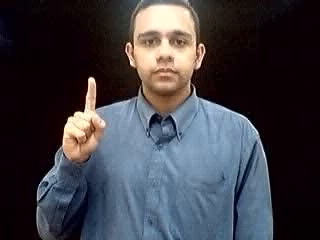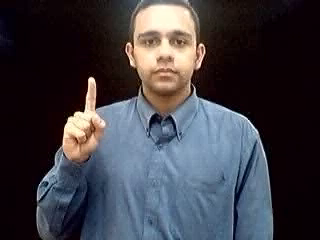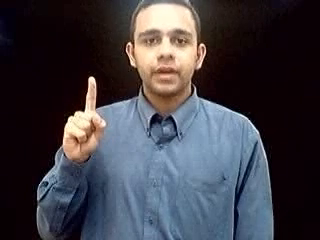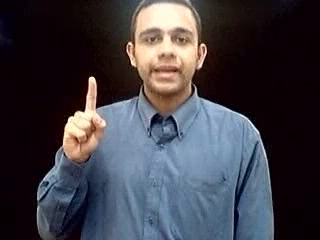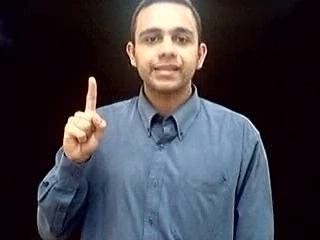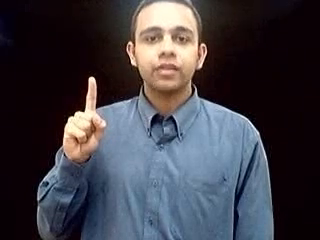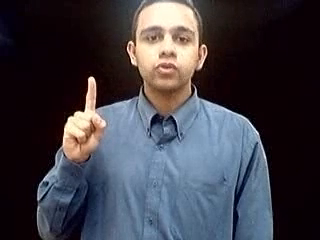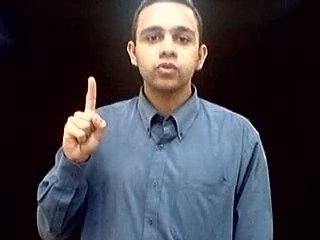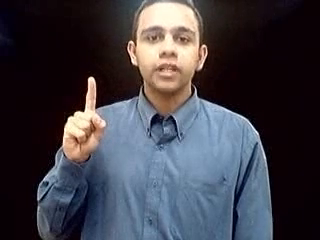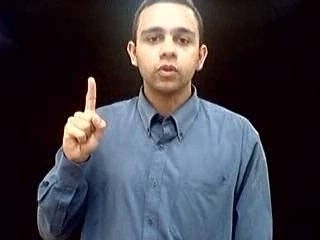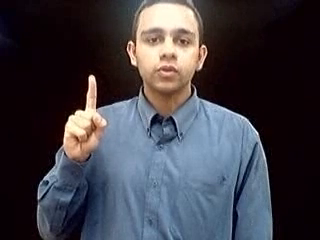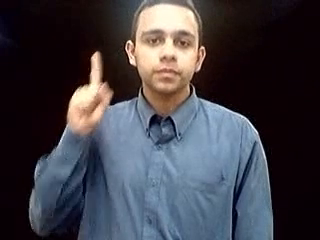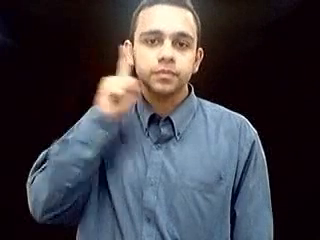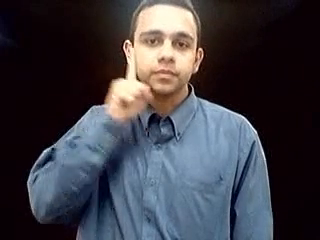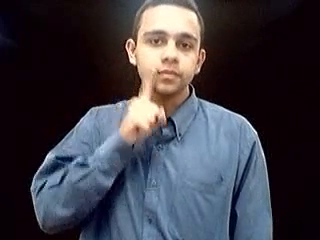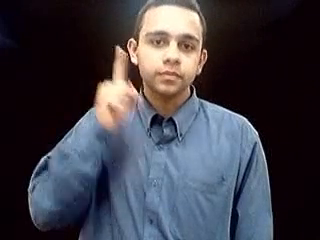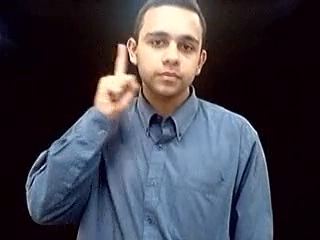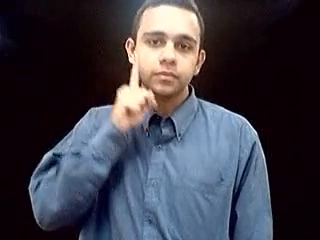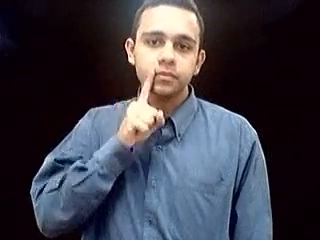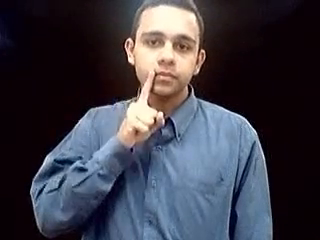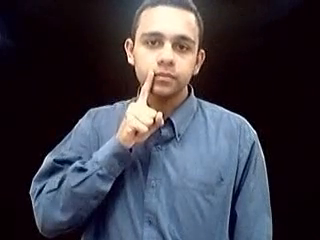Estados Unidos